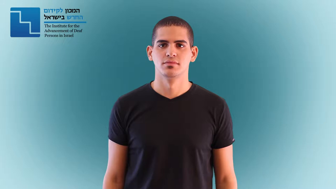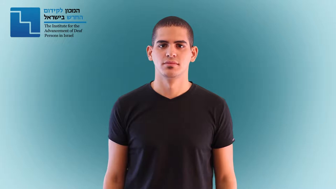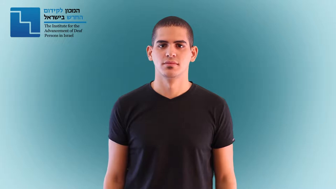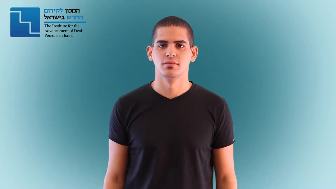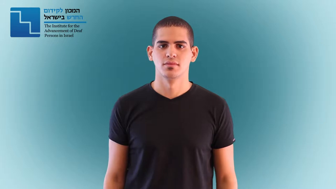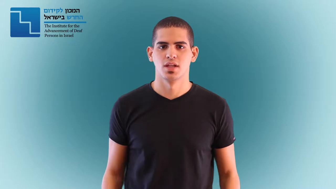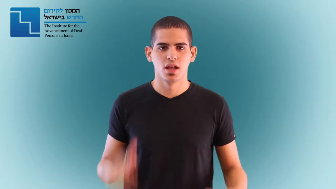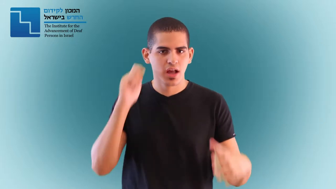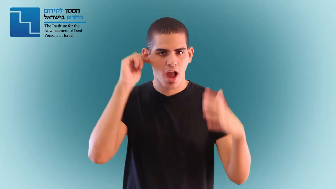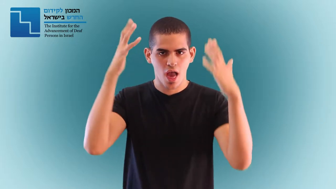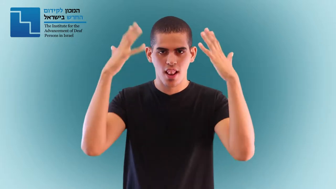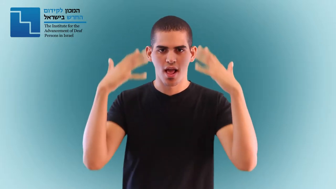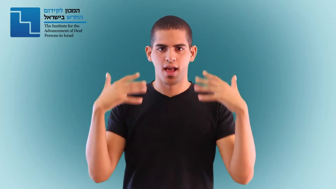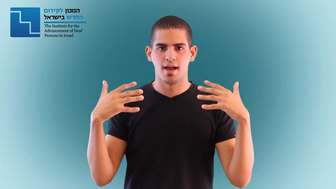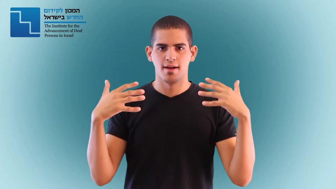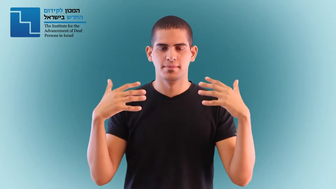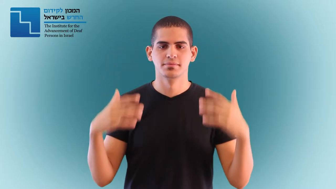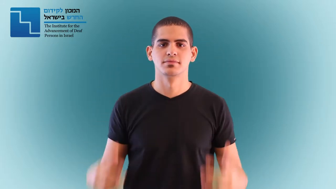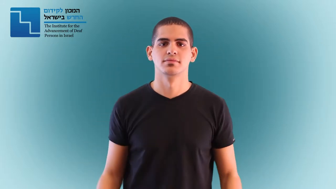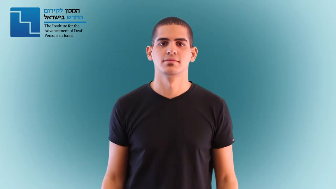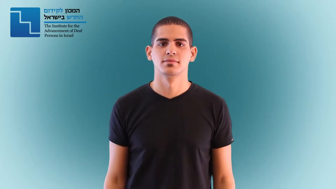כלה